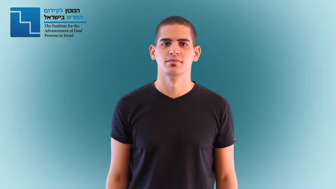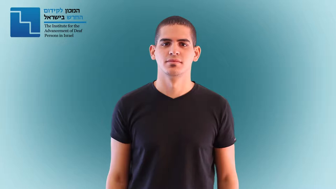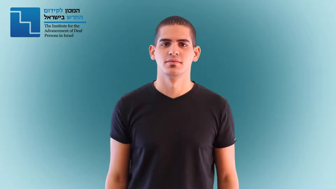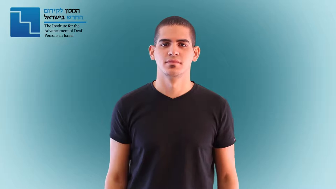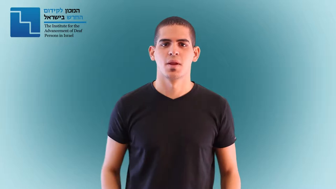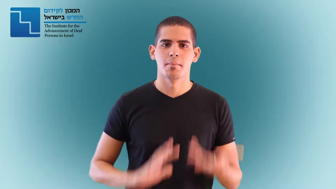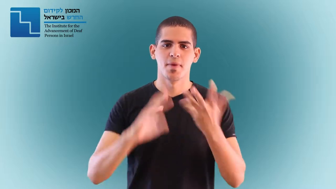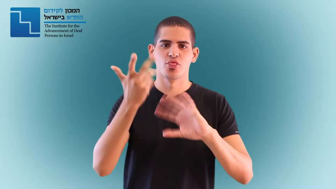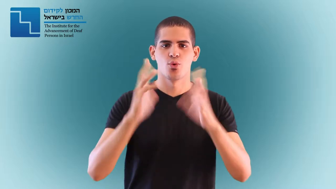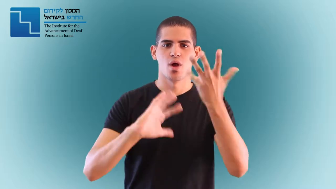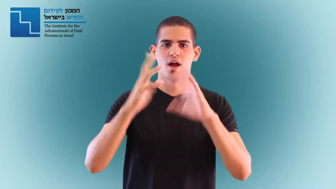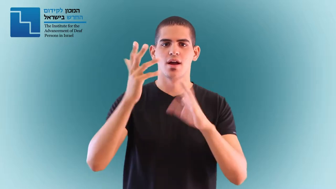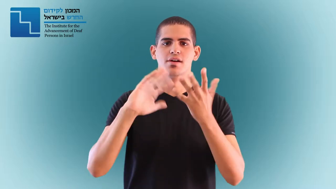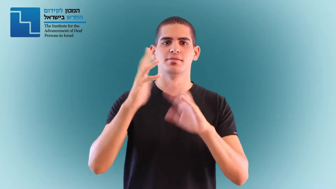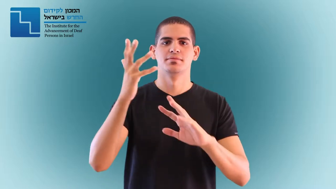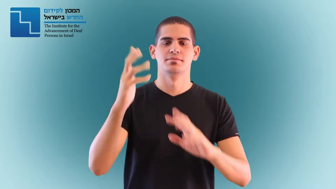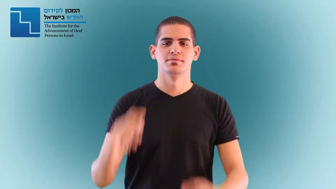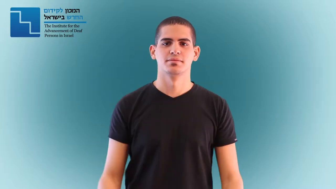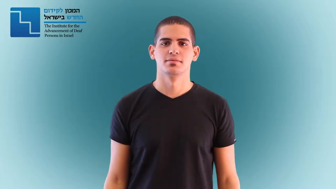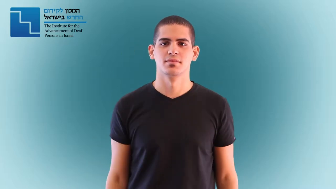מדורה